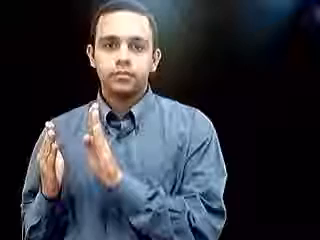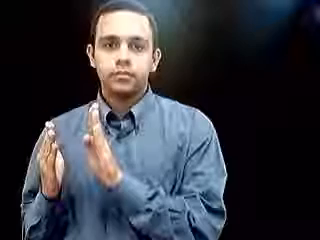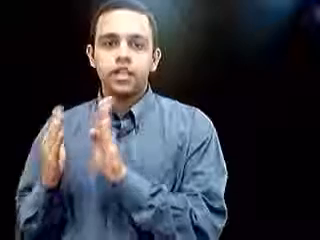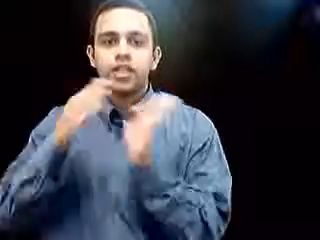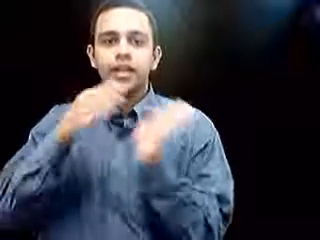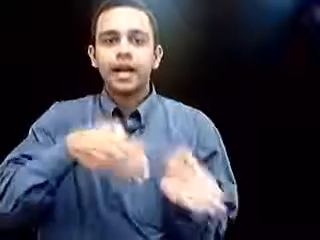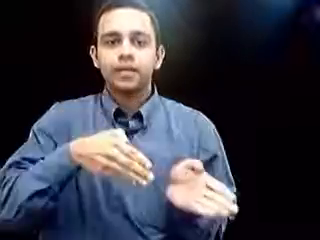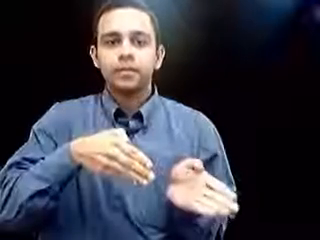chegar